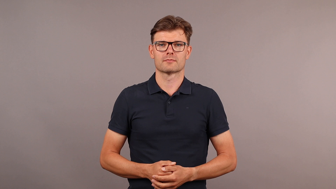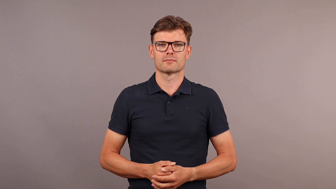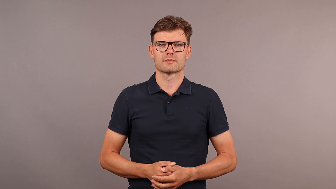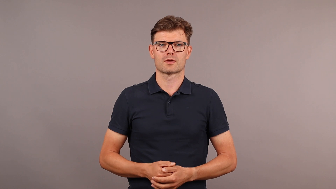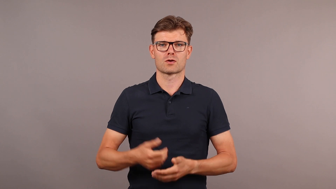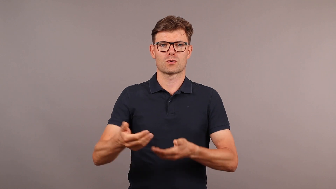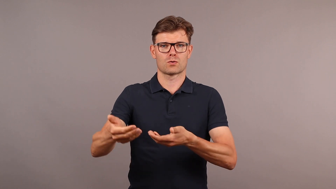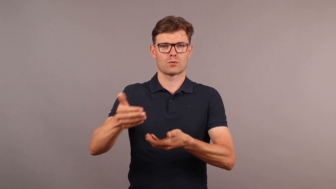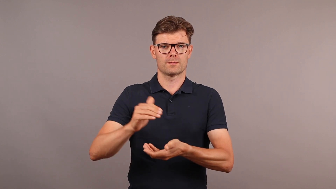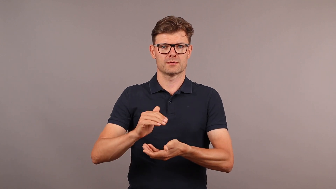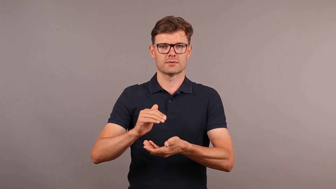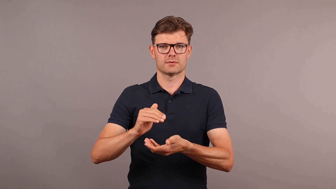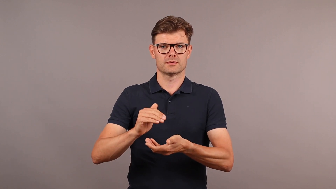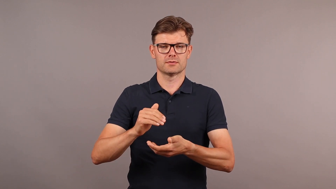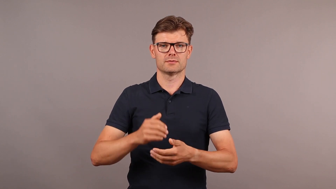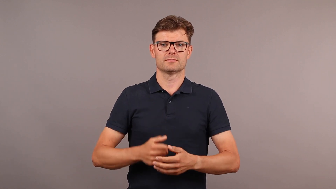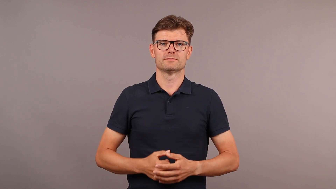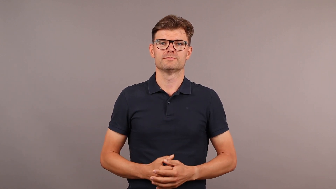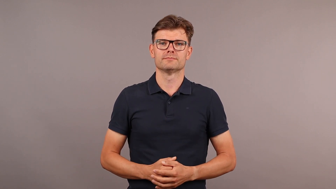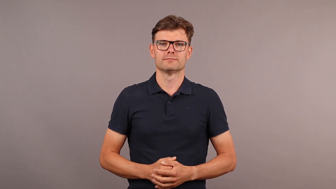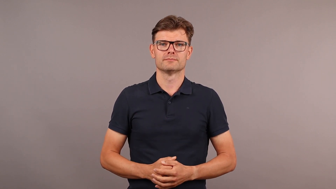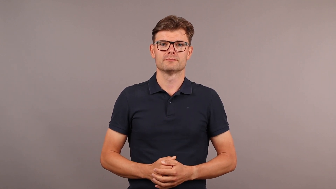Dop